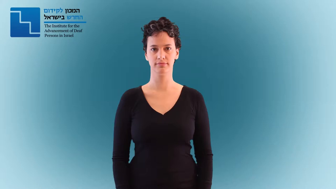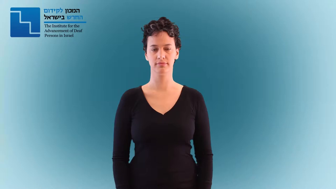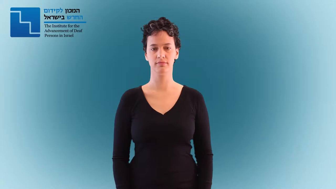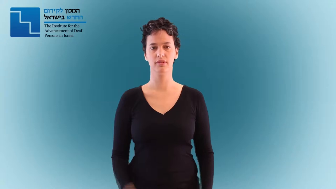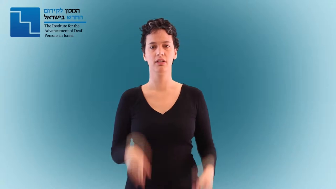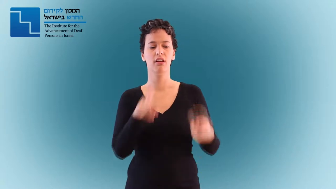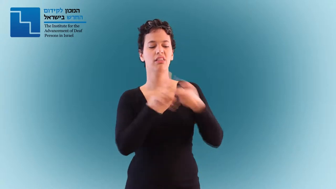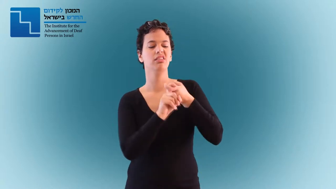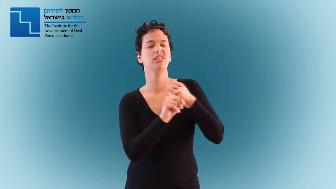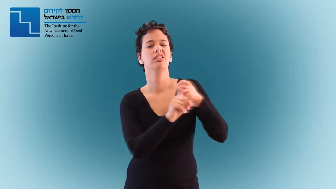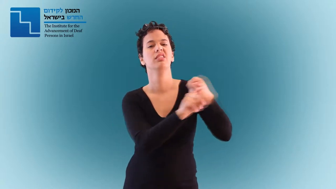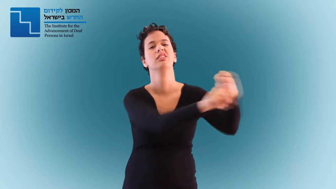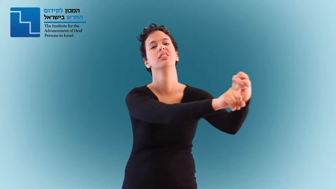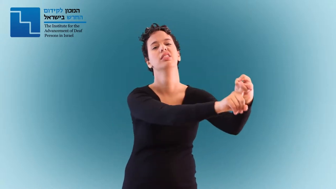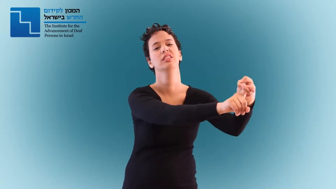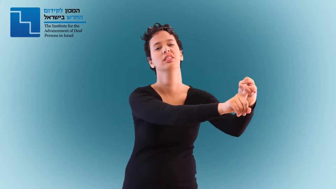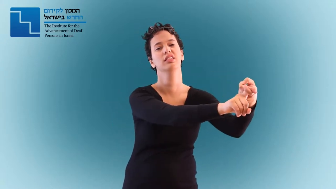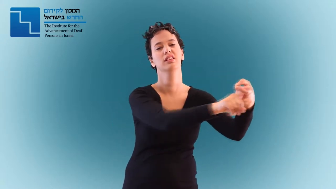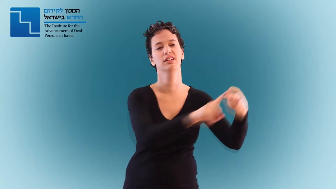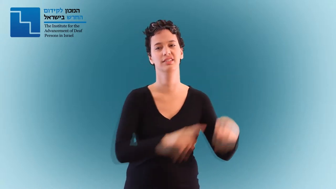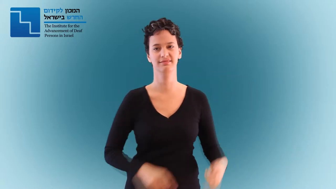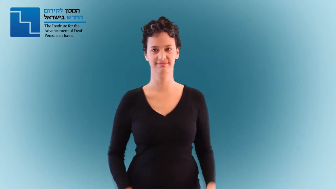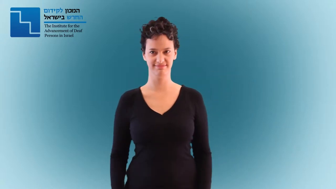נגרר (מושפע)